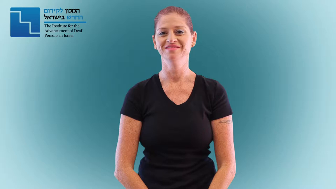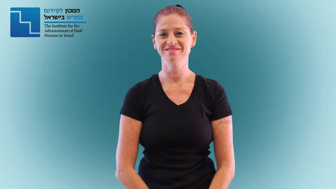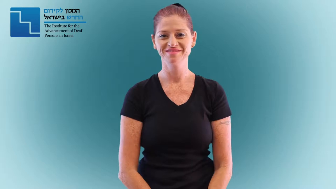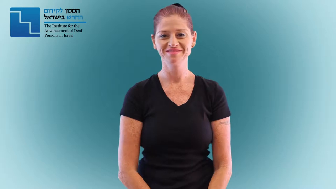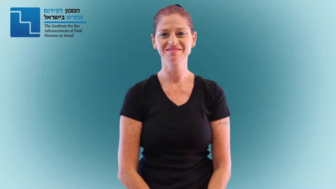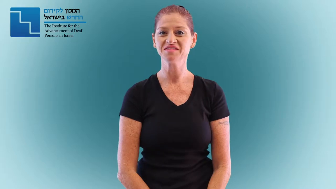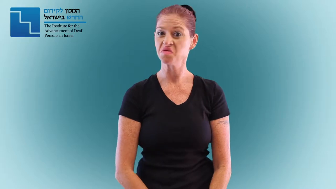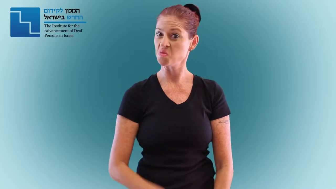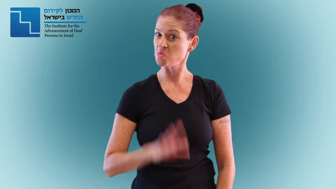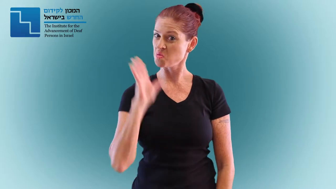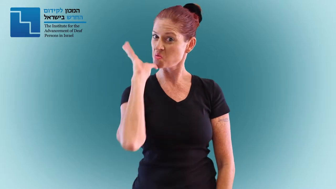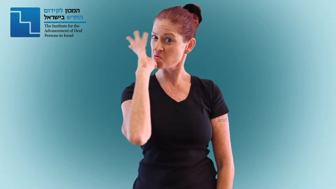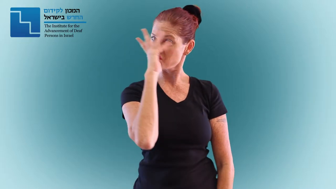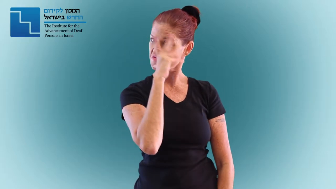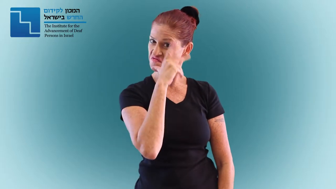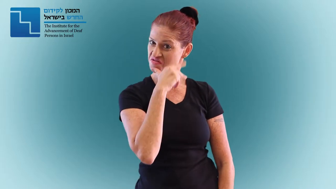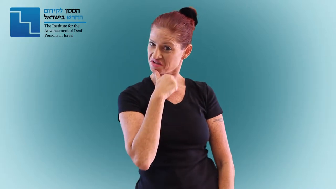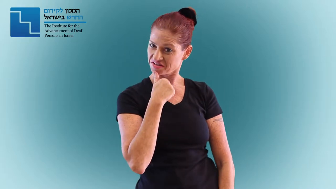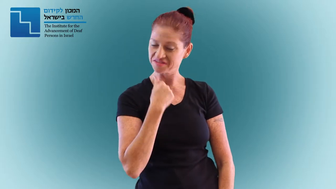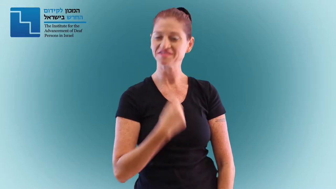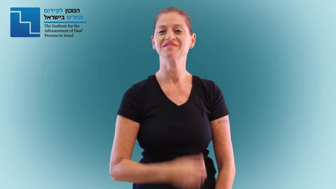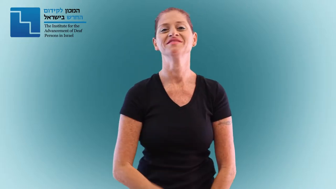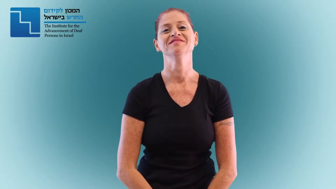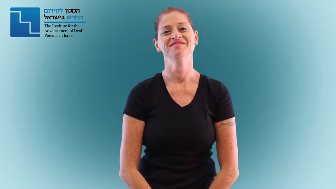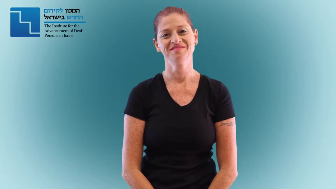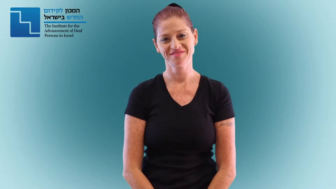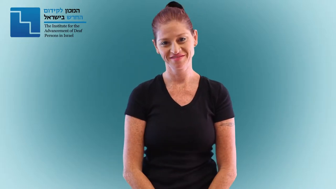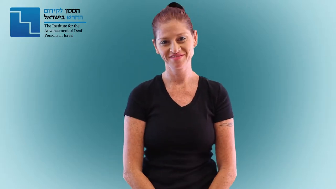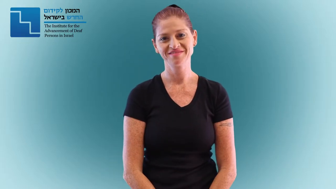יפה